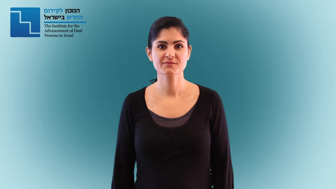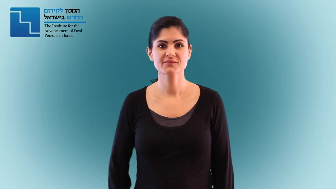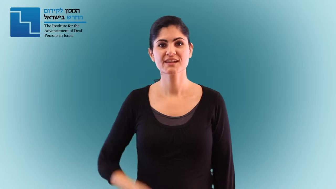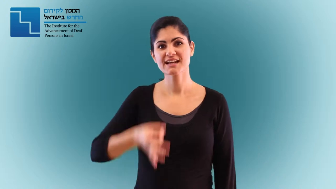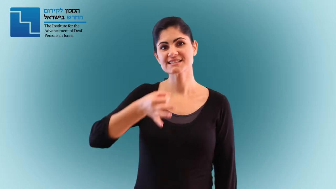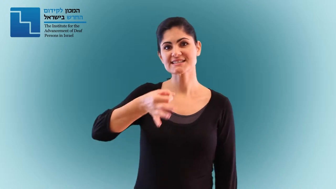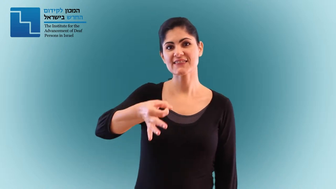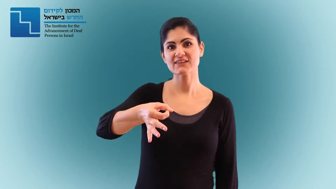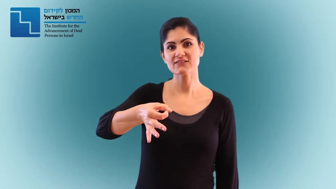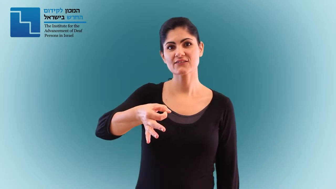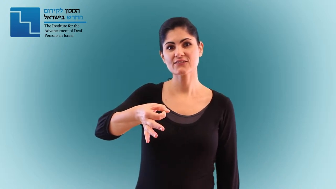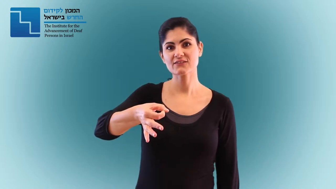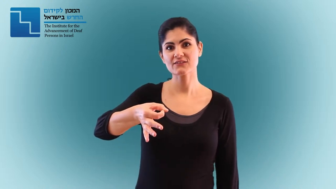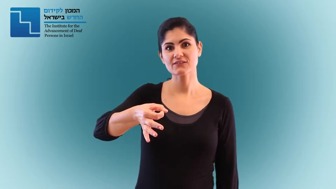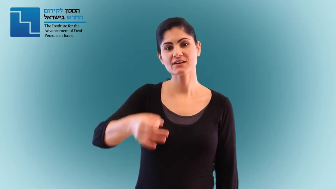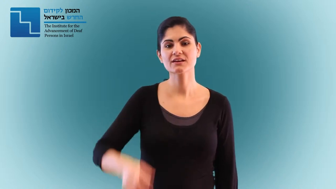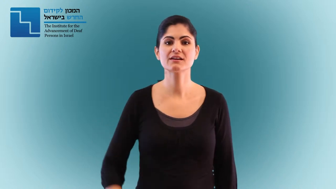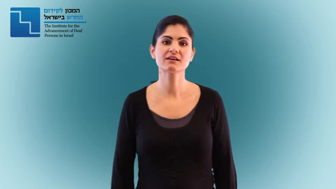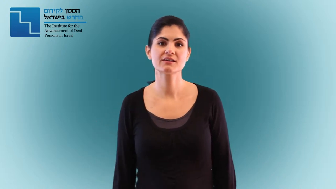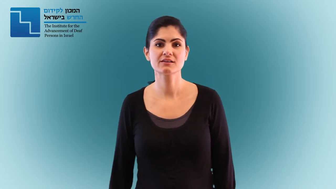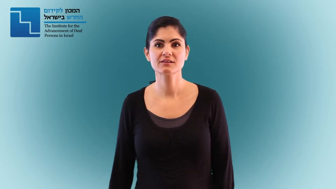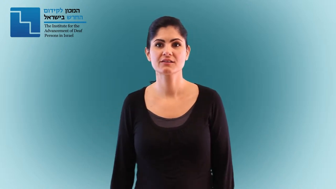סניף